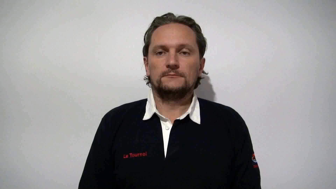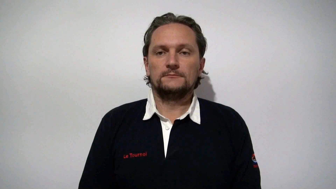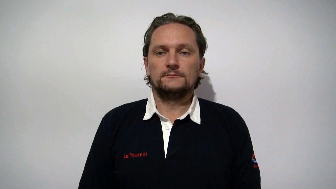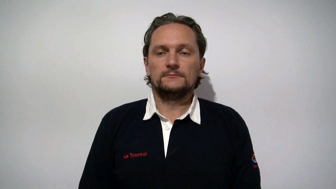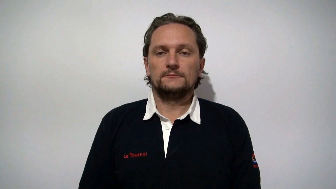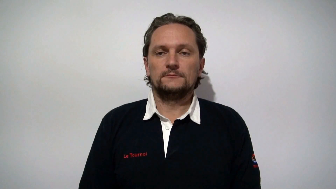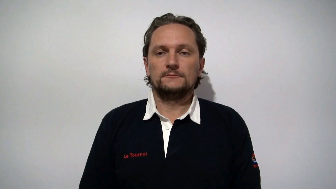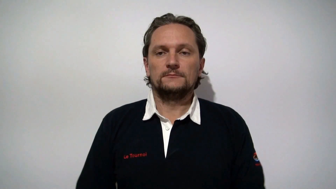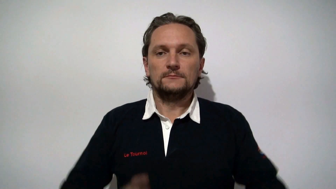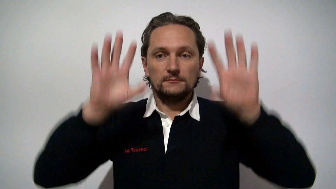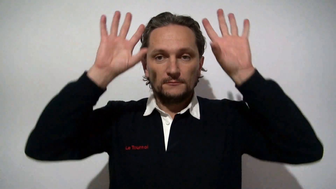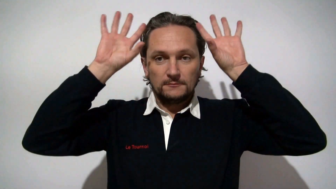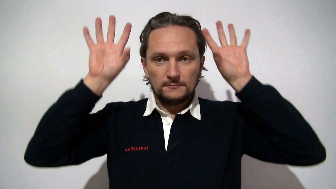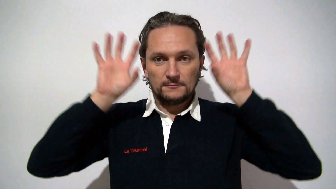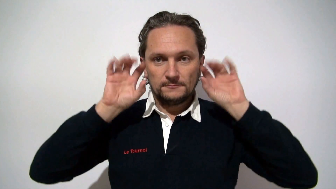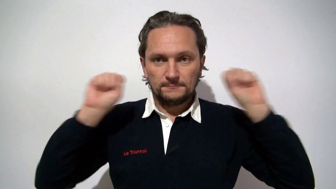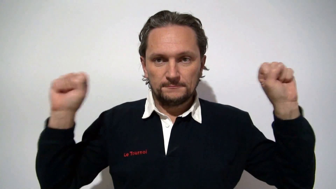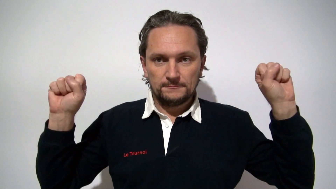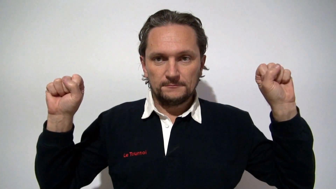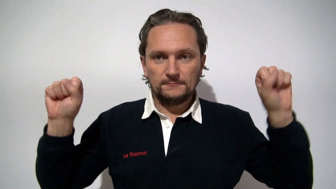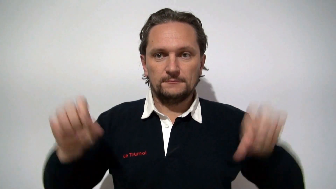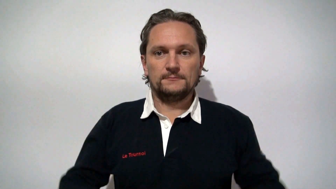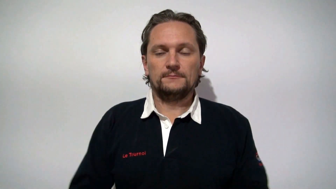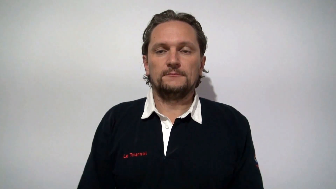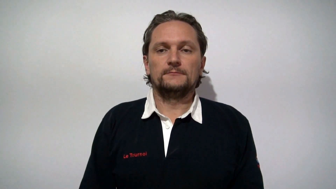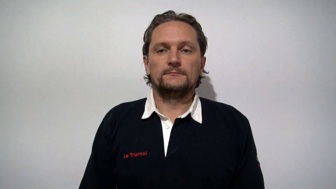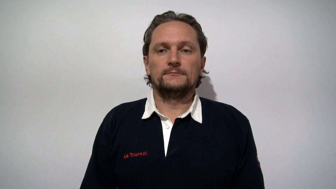Ambassade